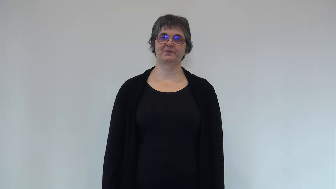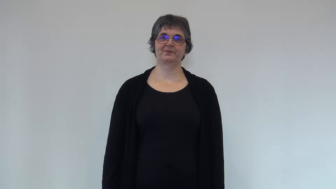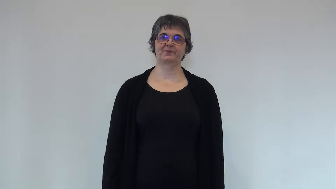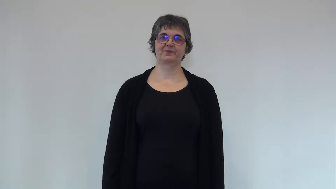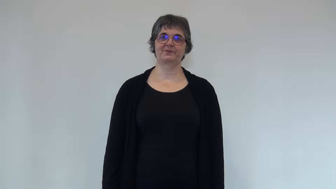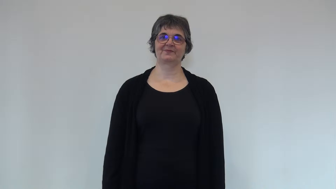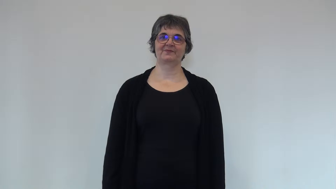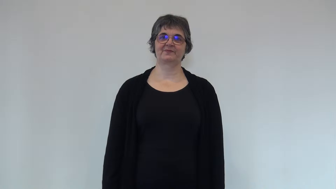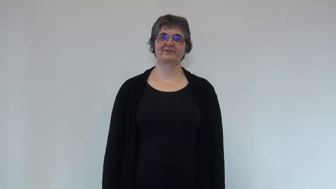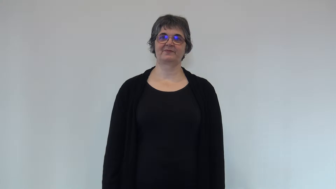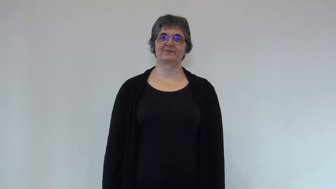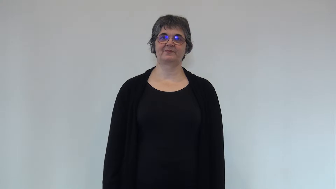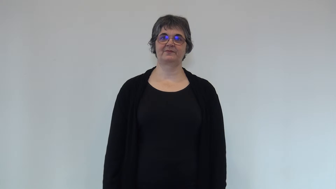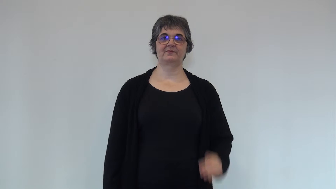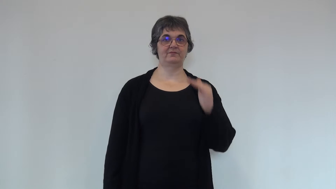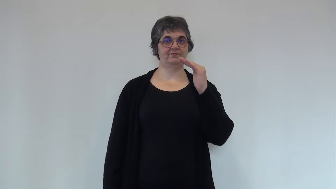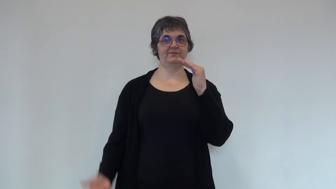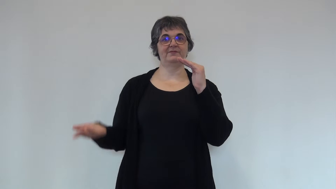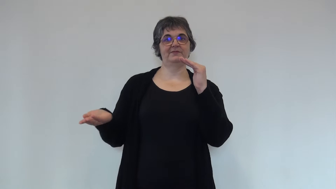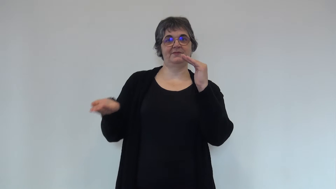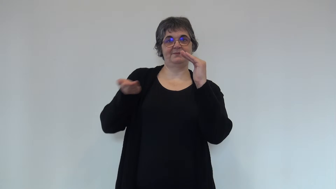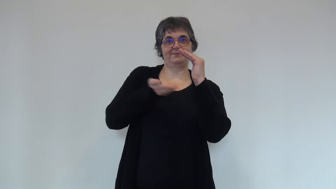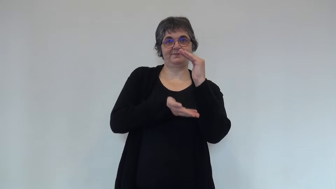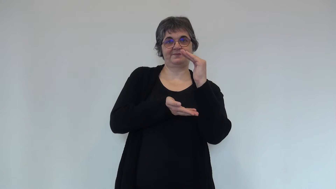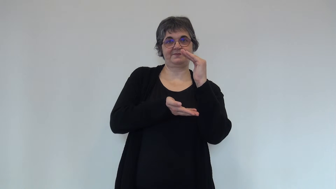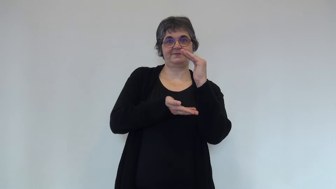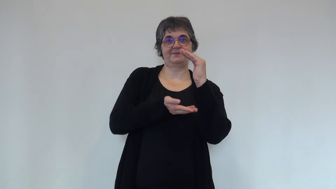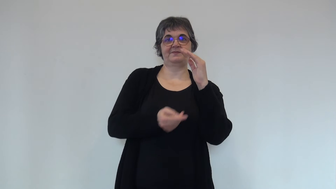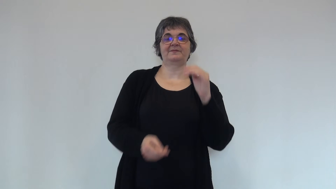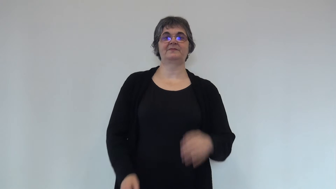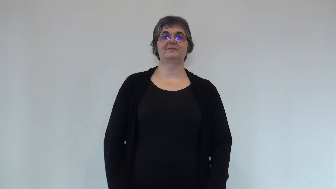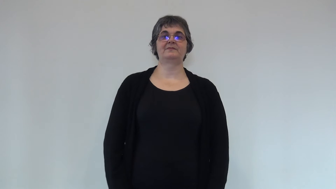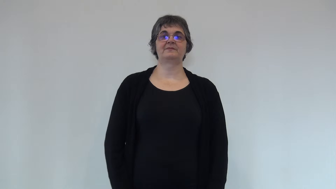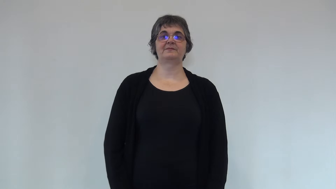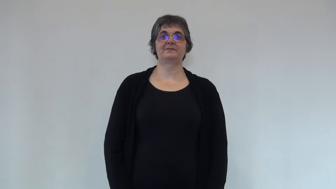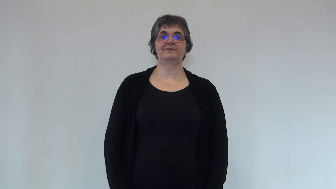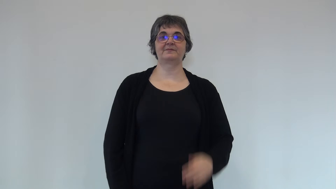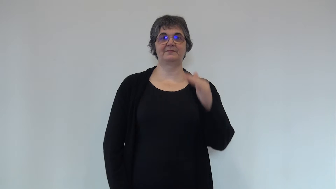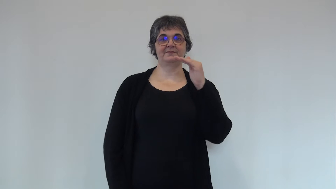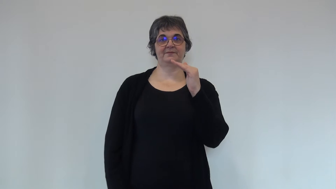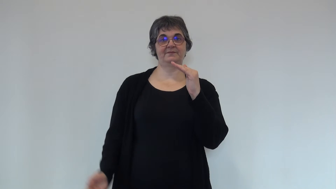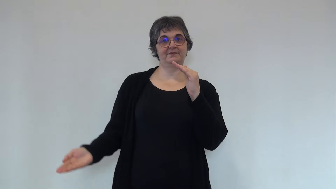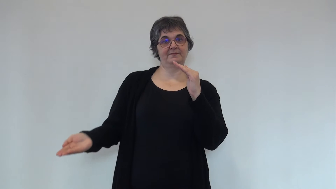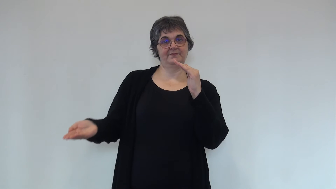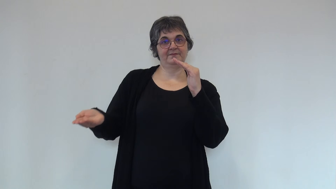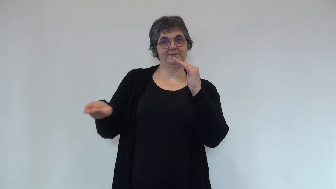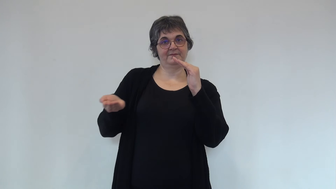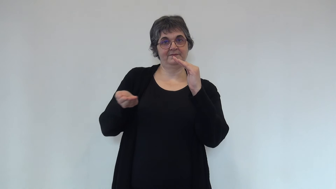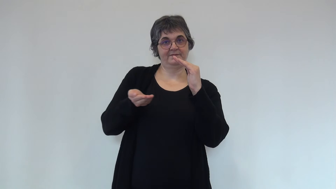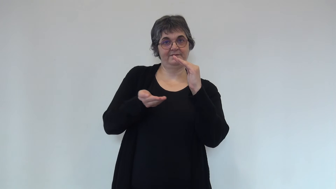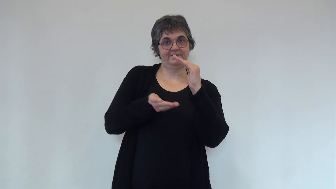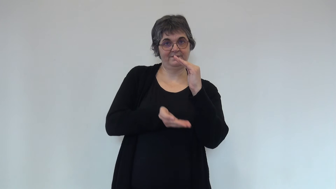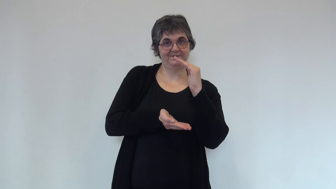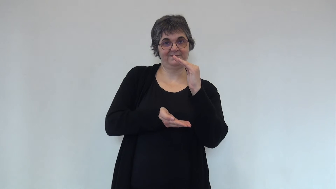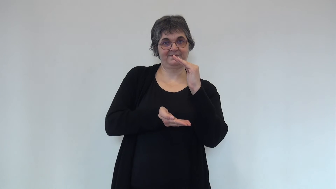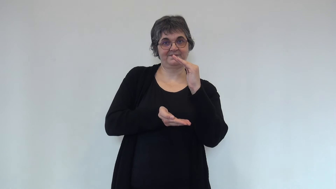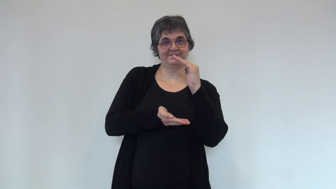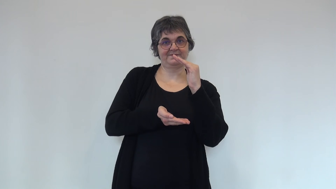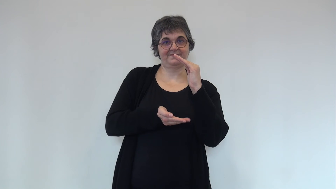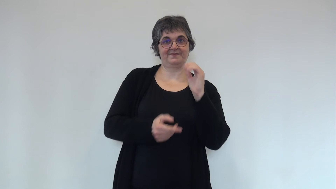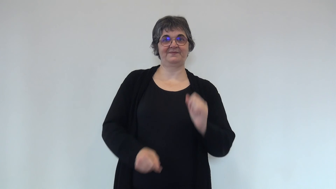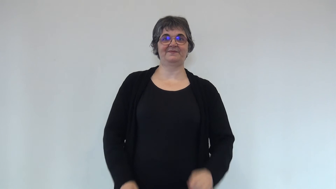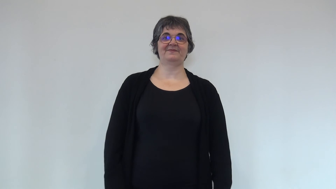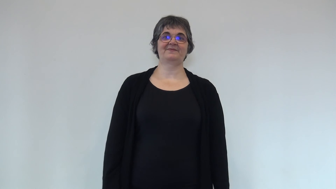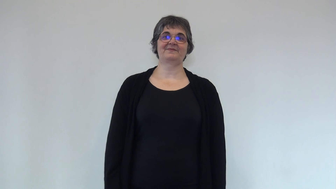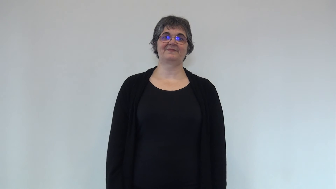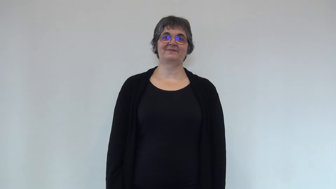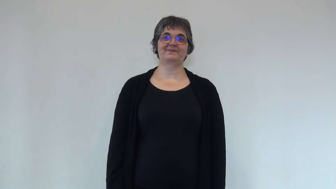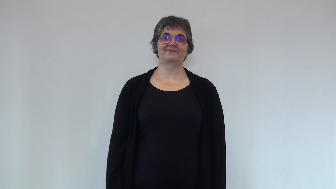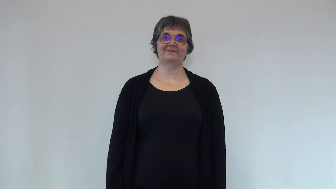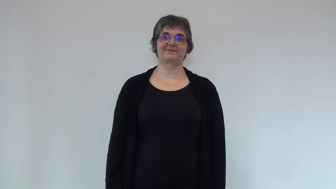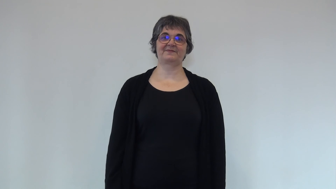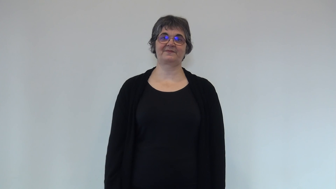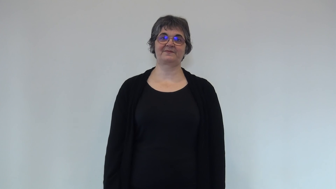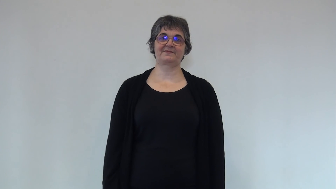port'âge